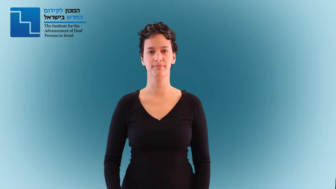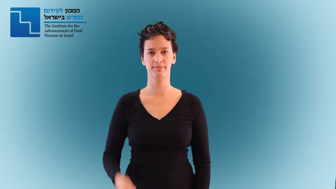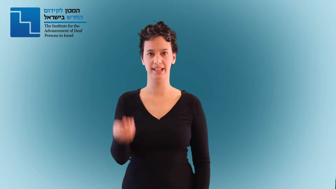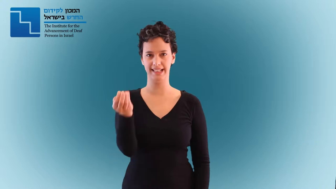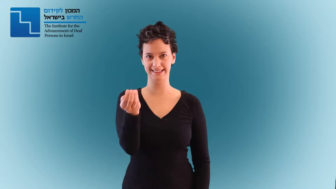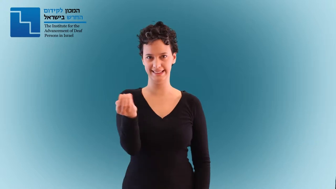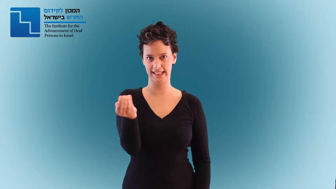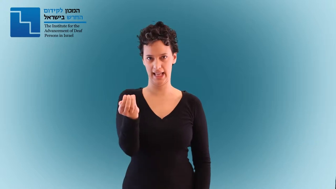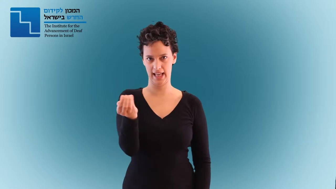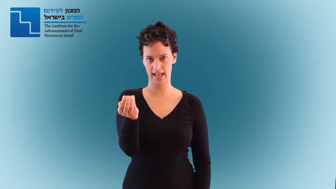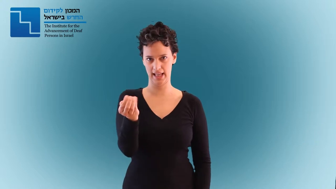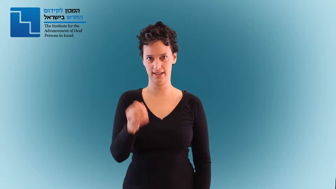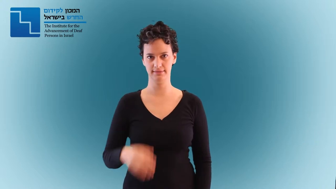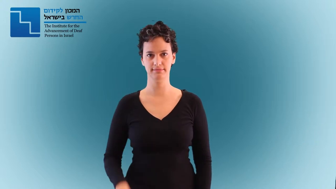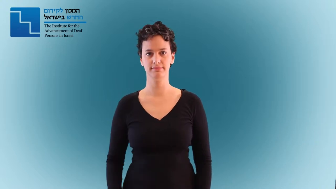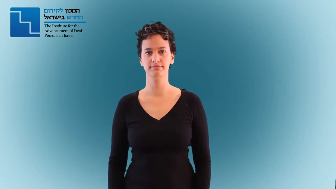קציצה